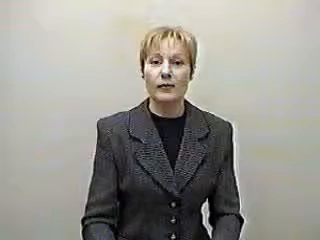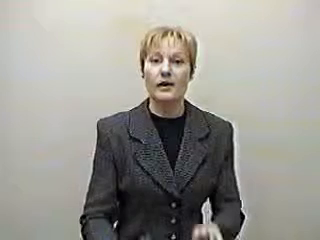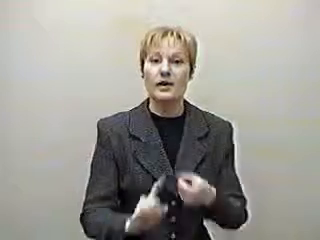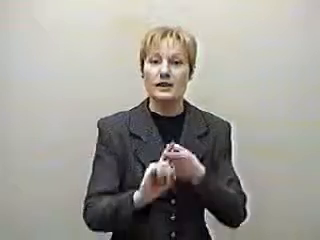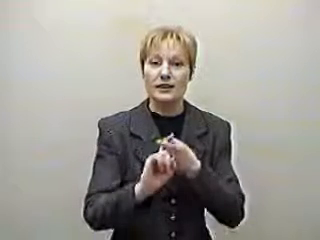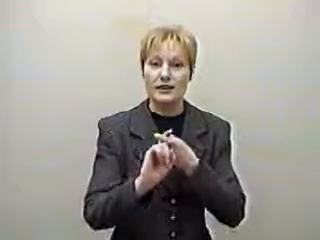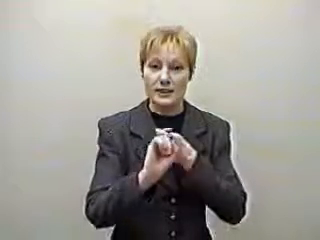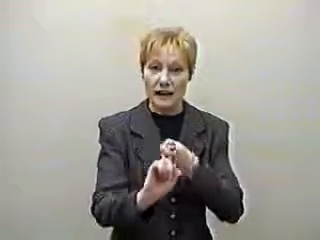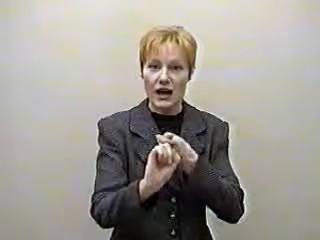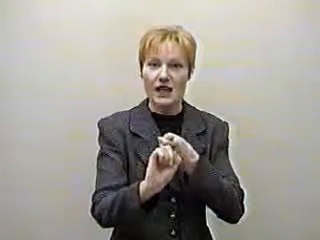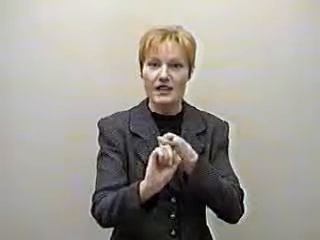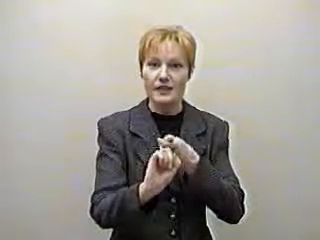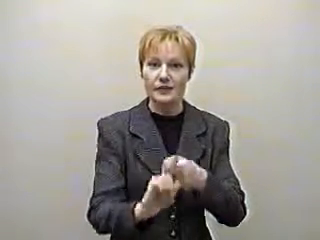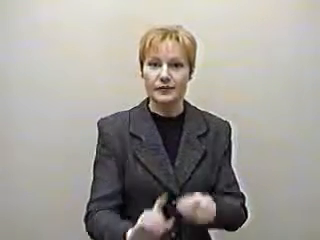зараза